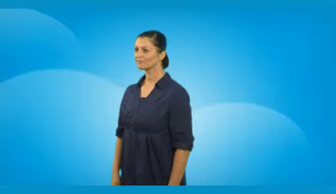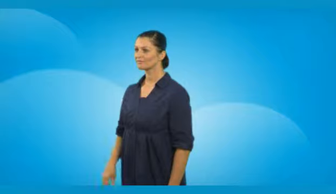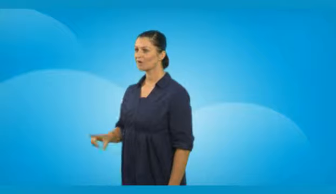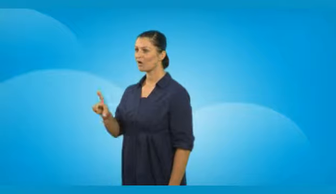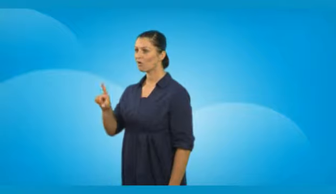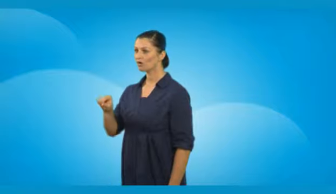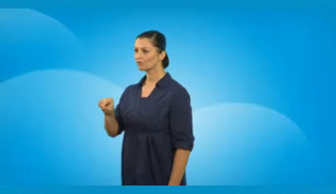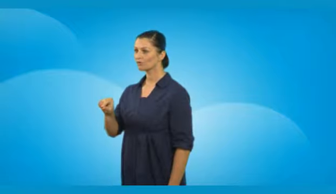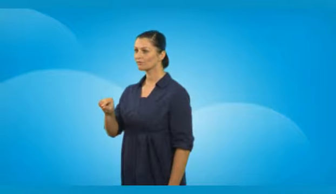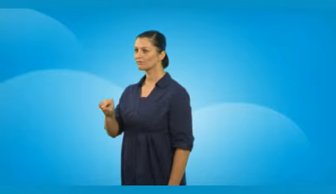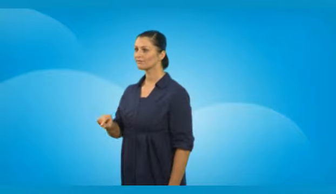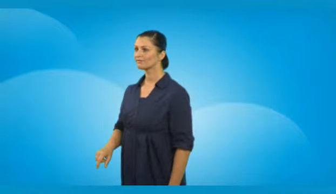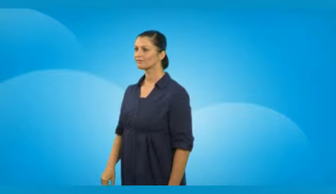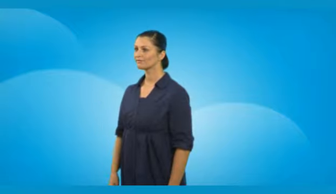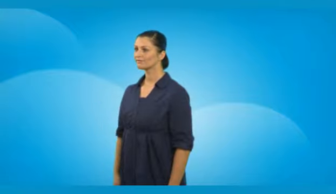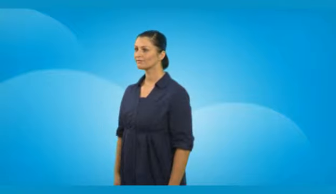Olcsó